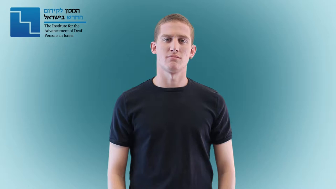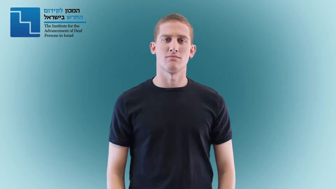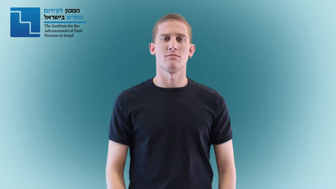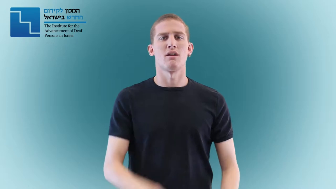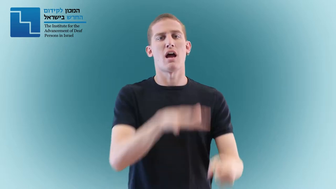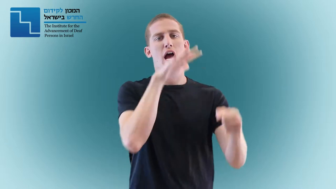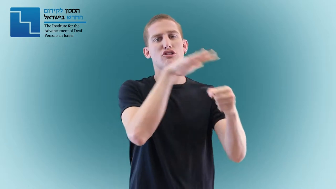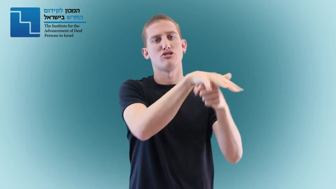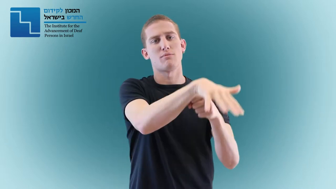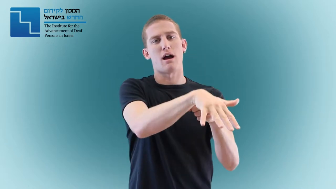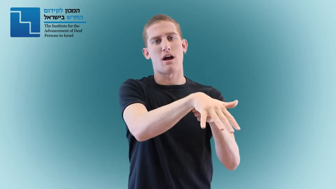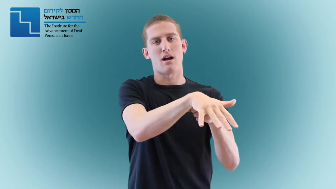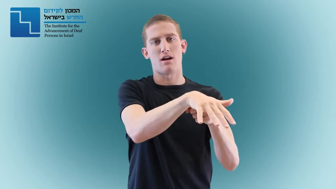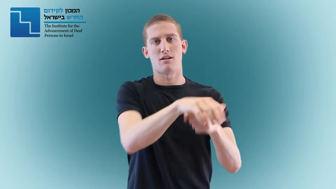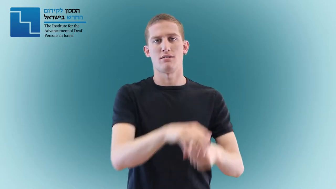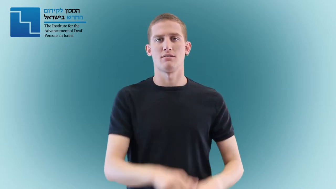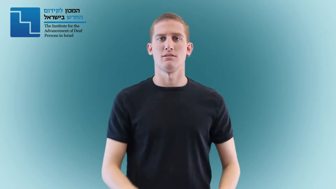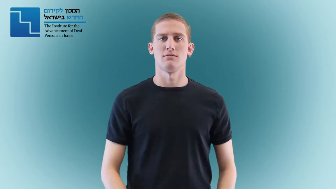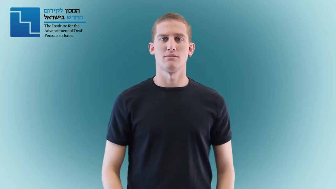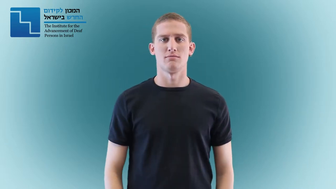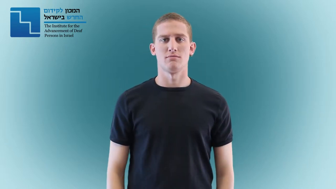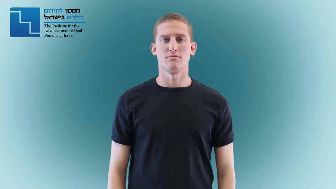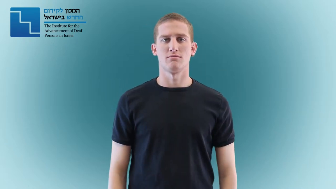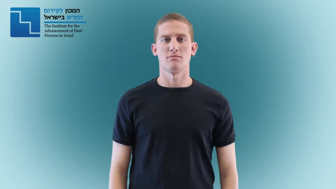השפעה